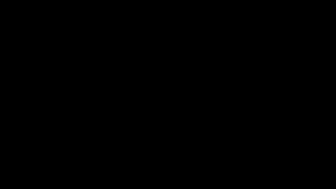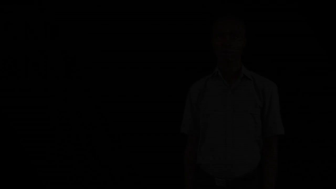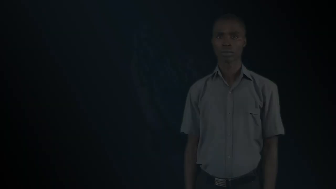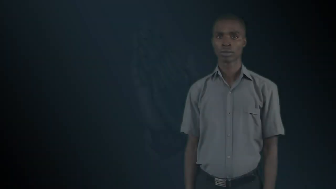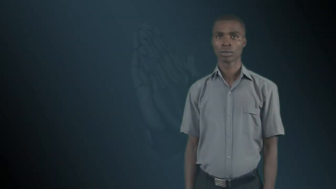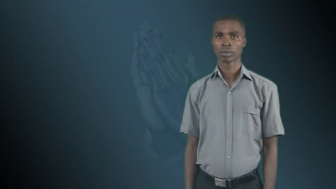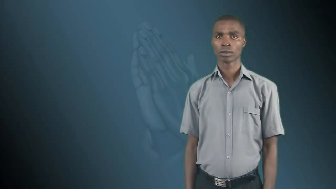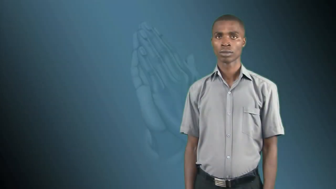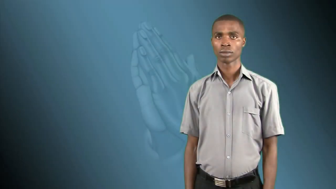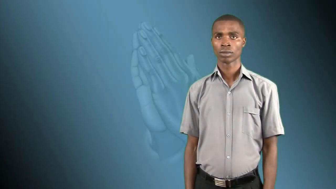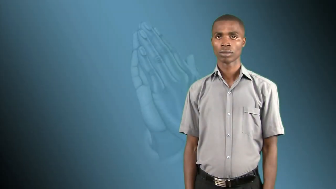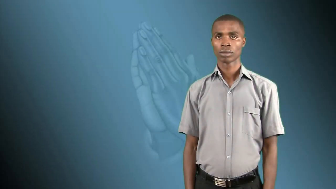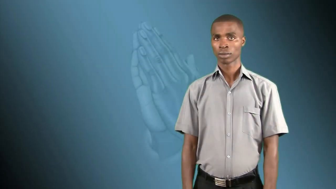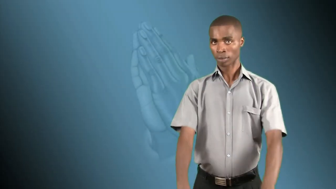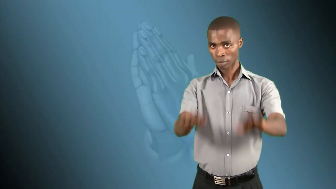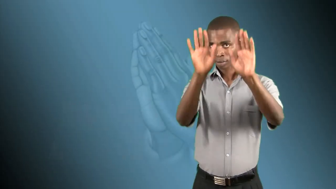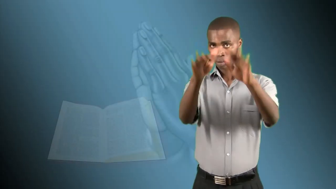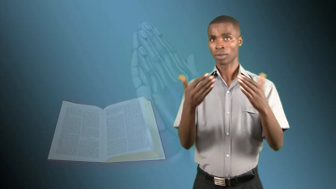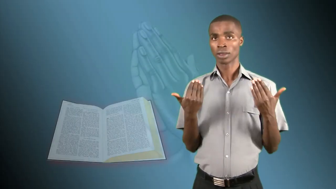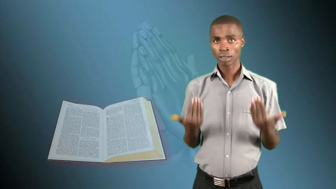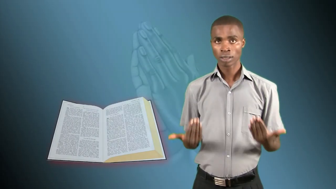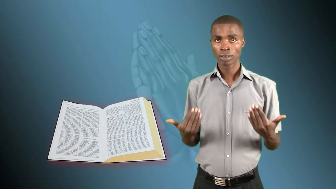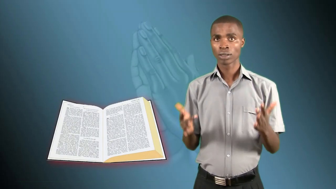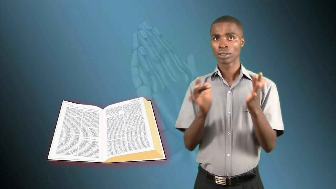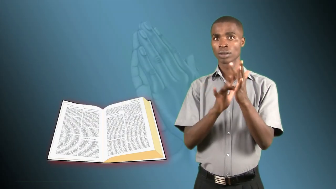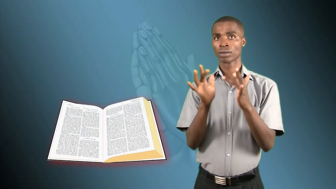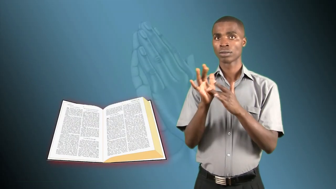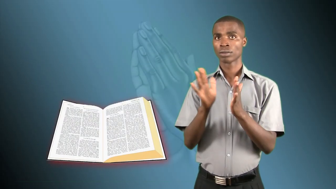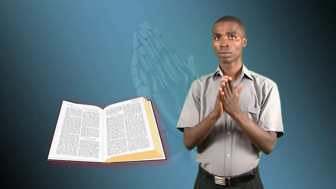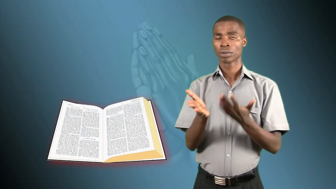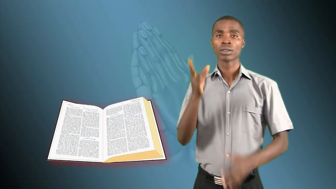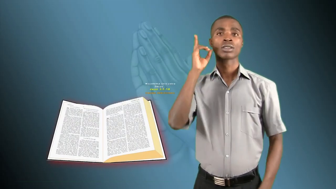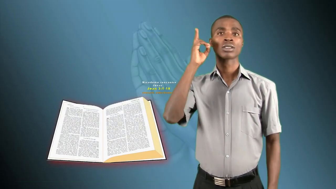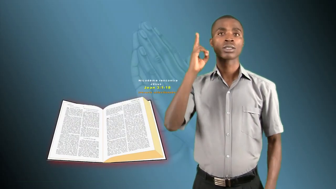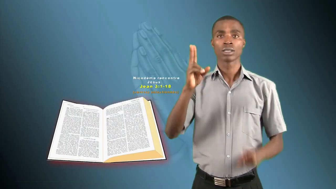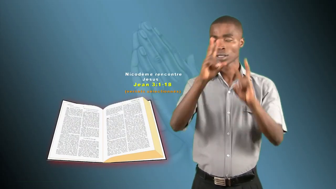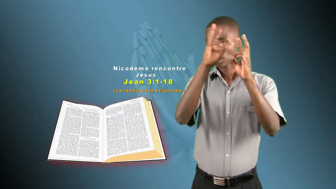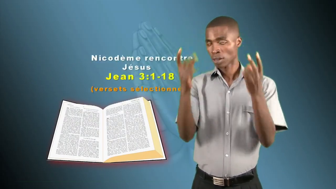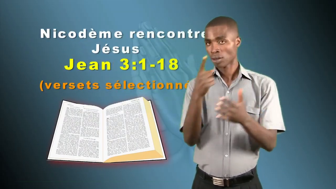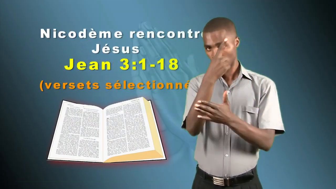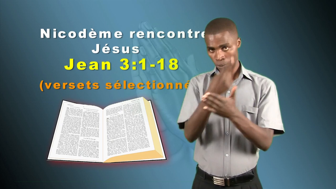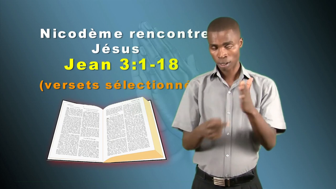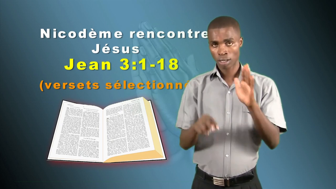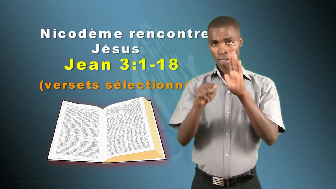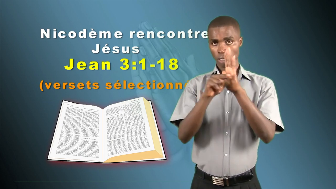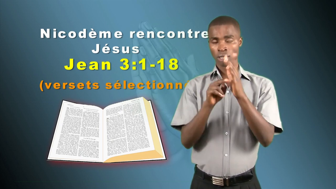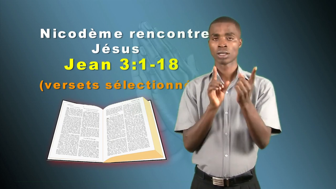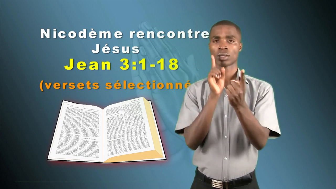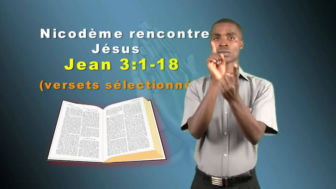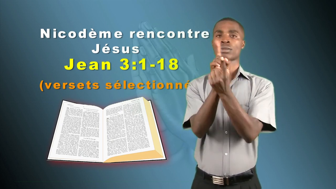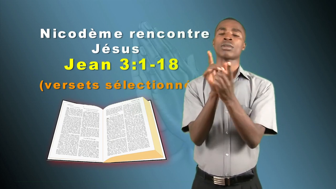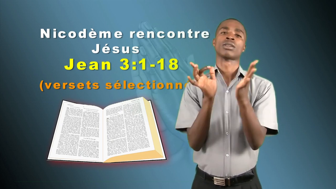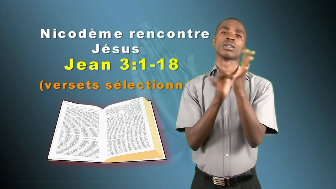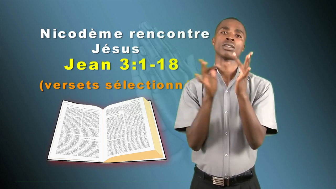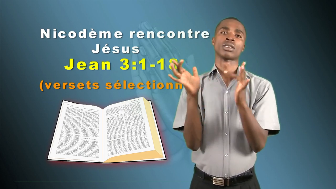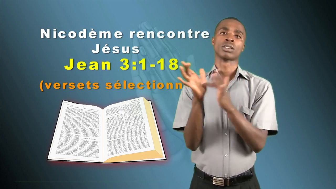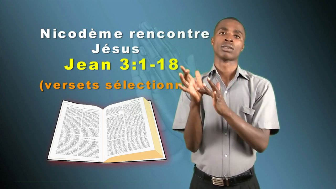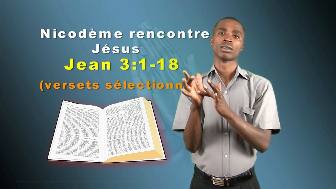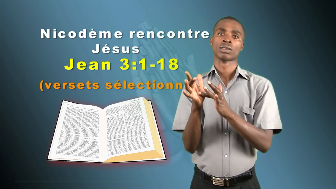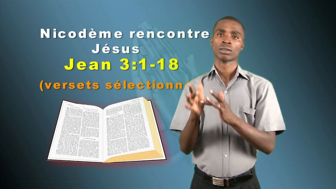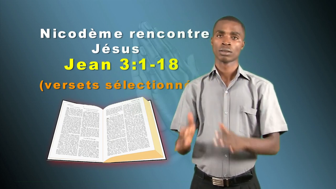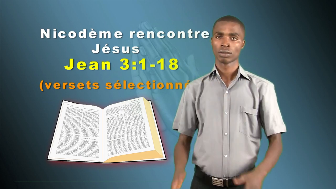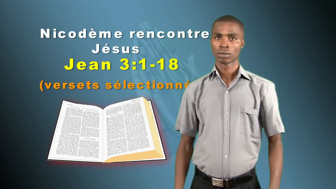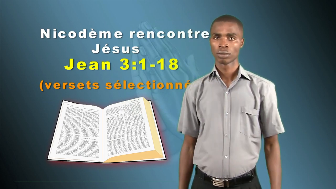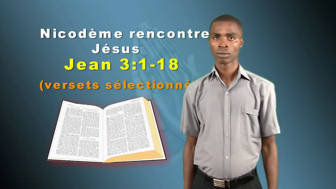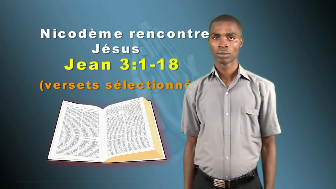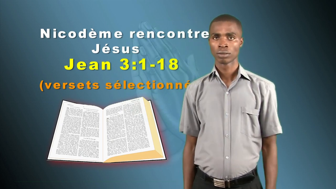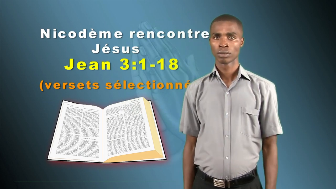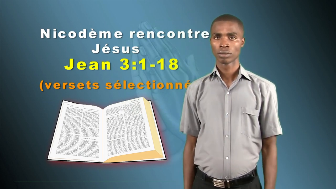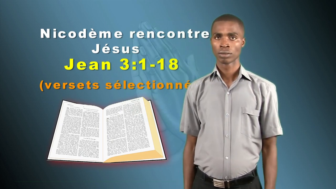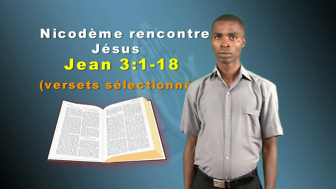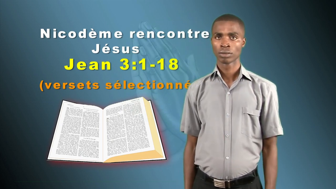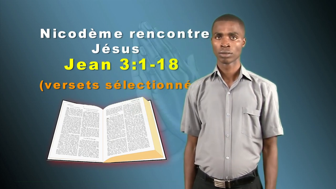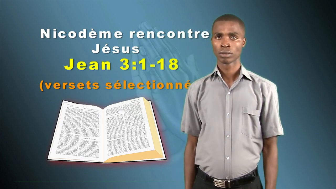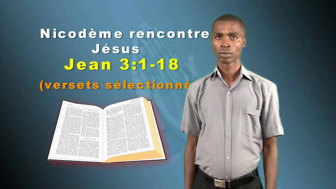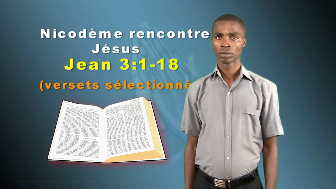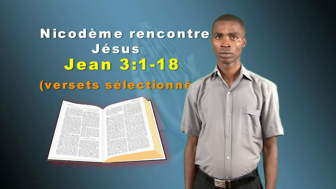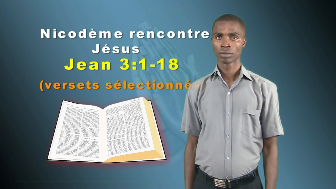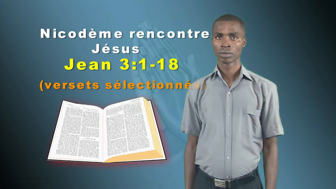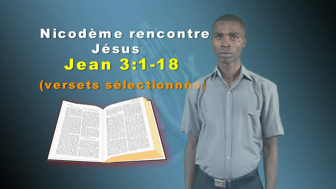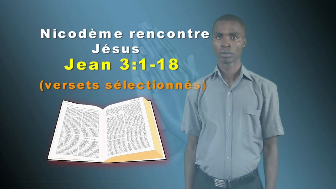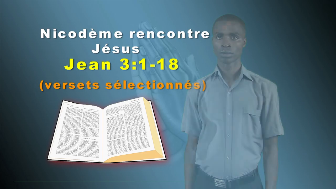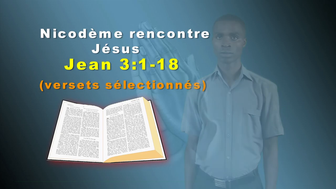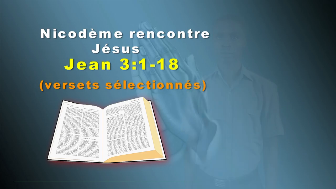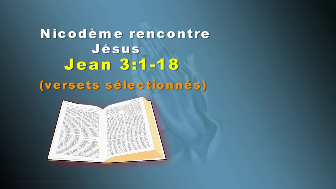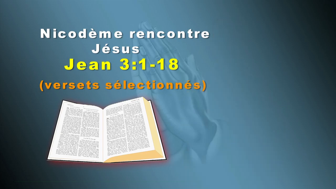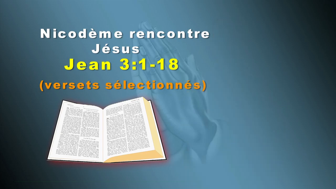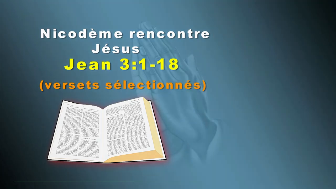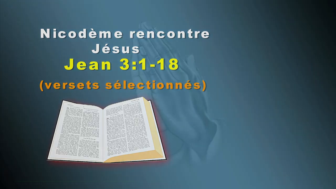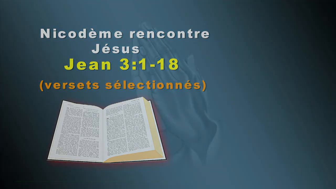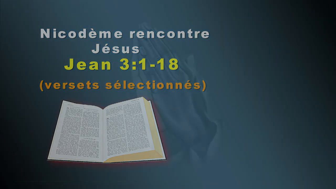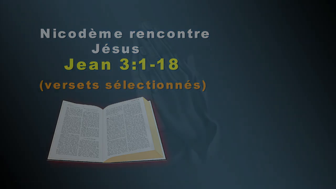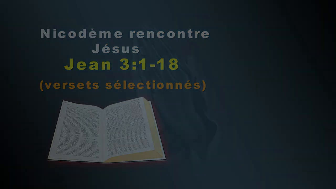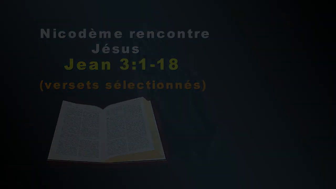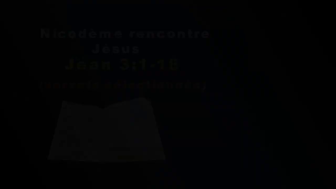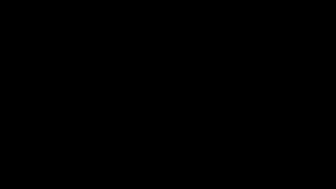Nicodème rencontre Jésus